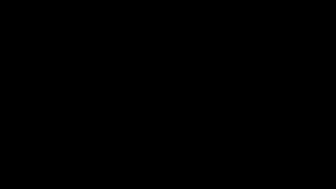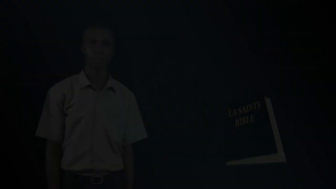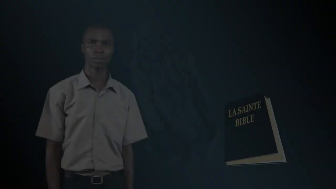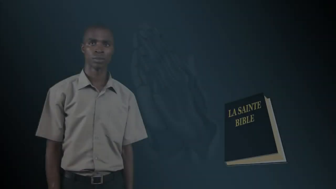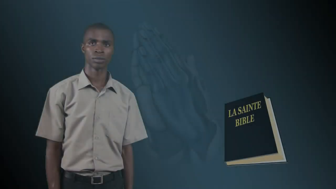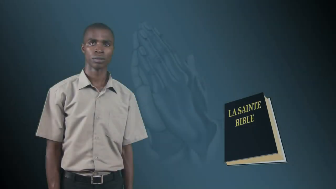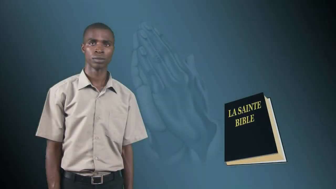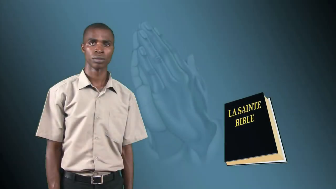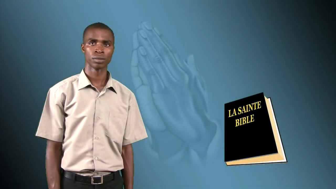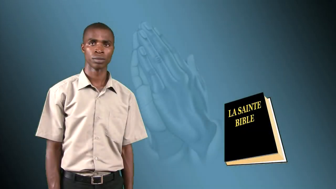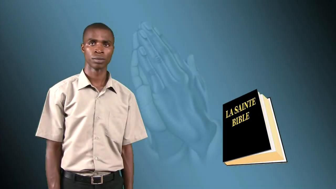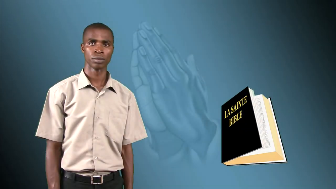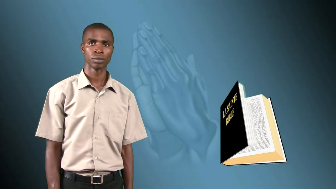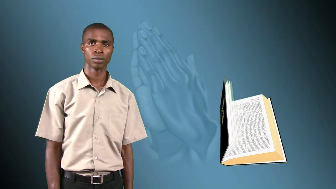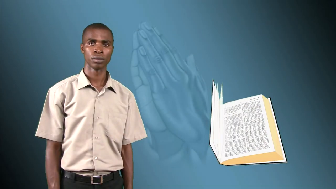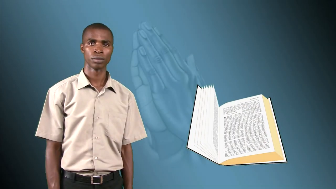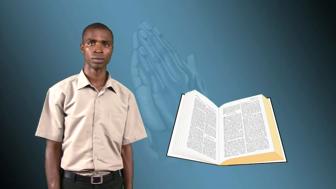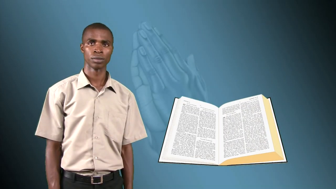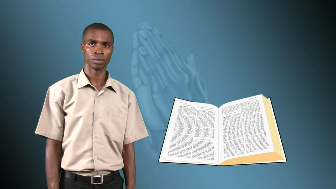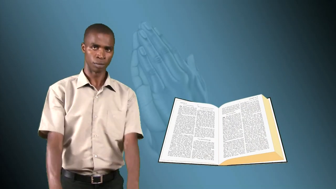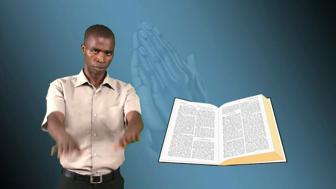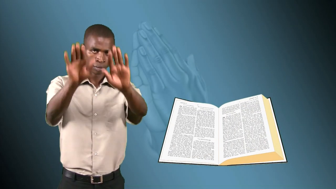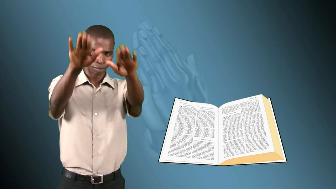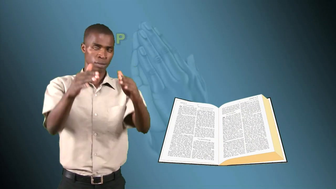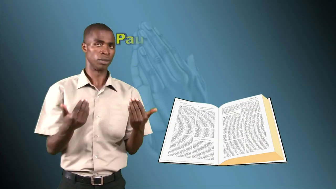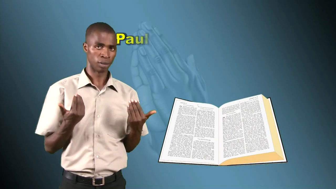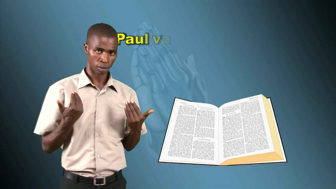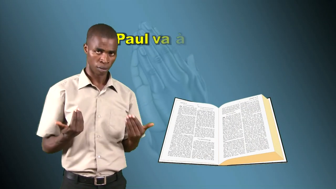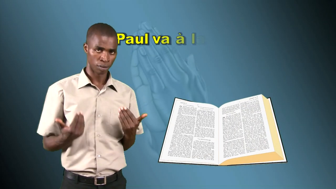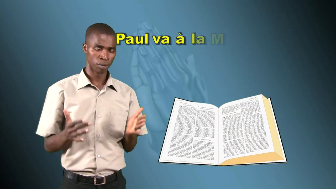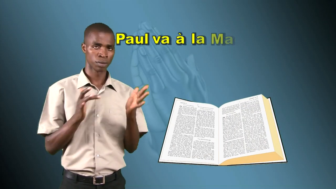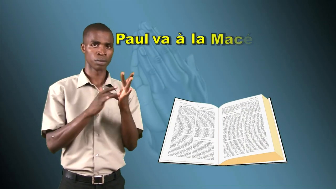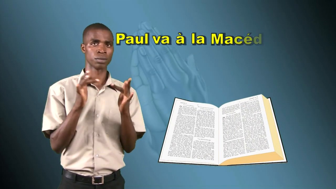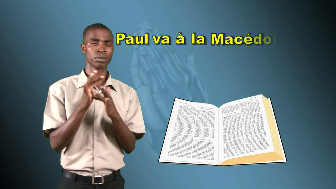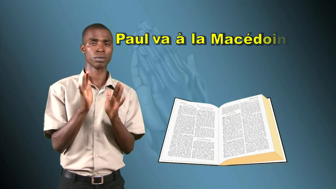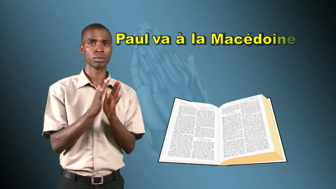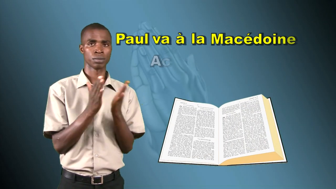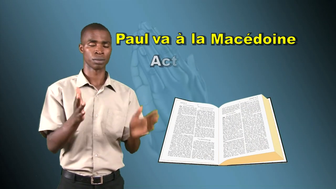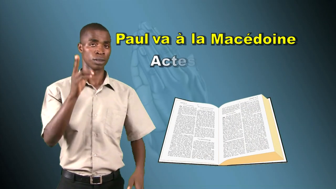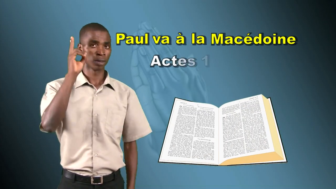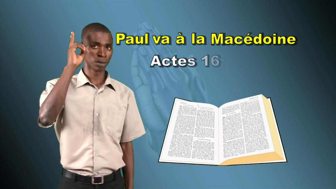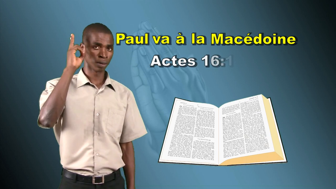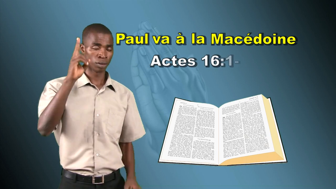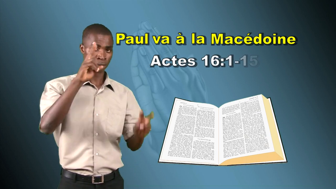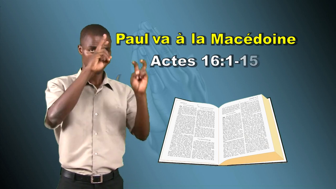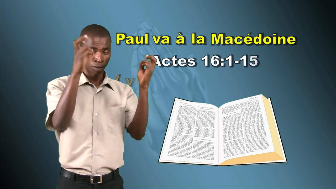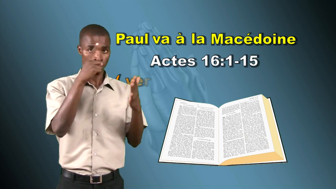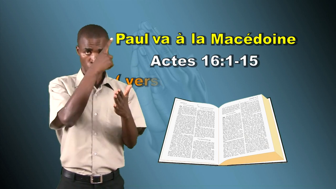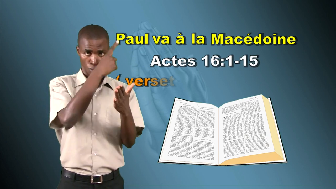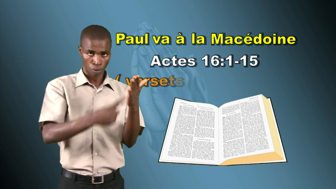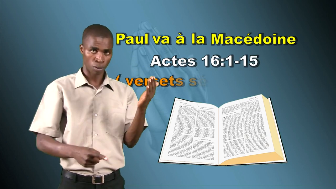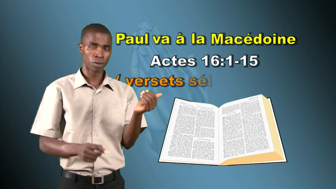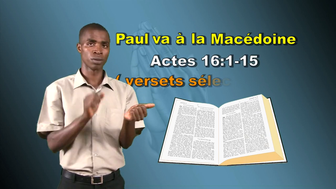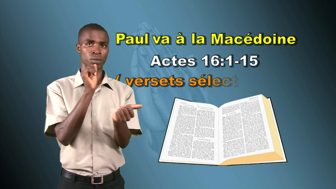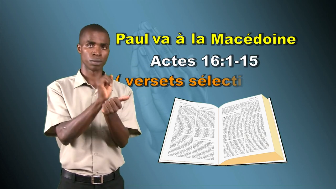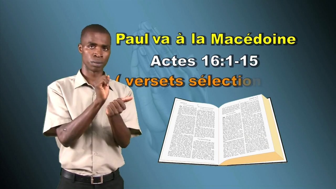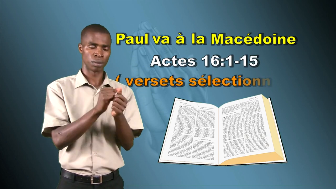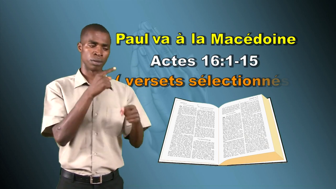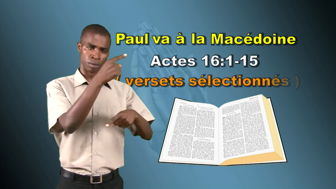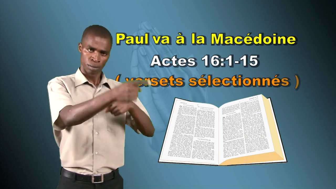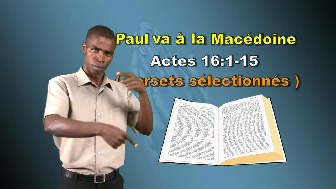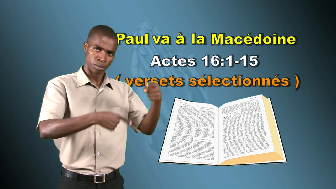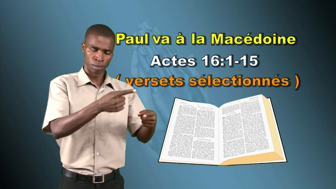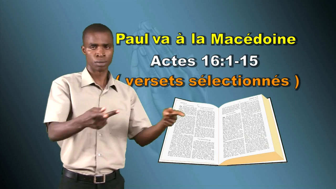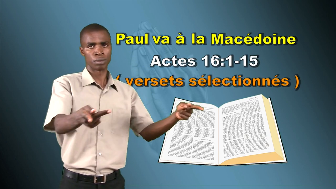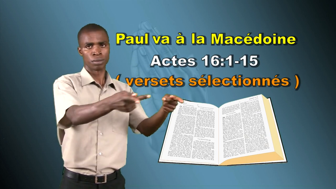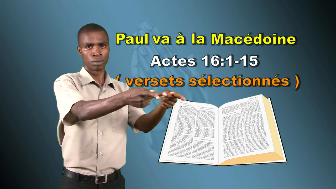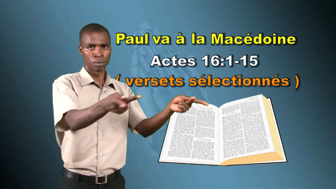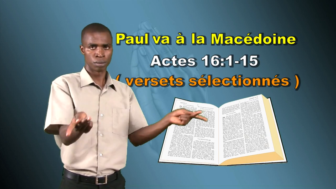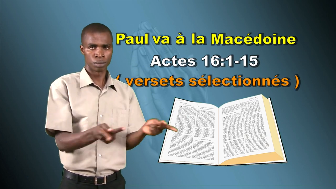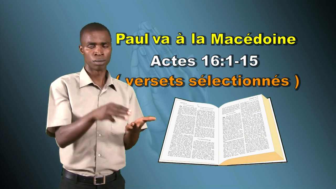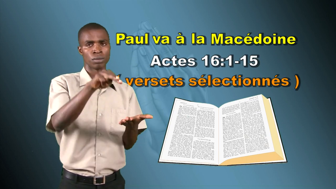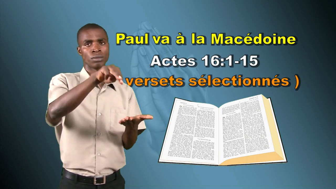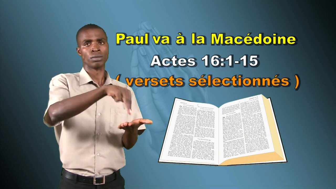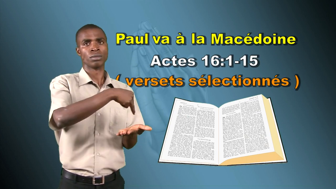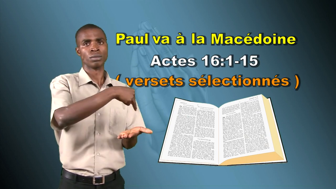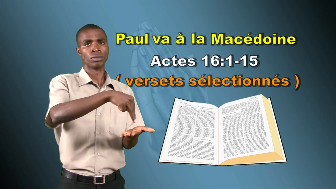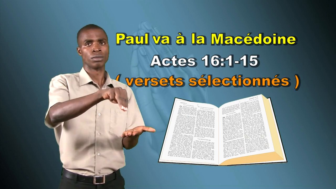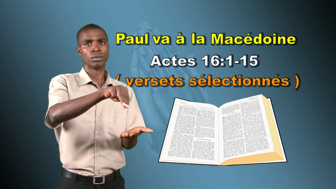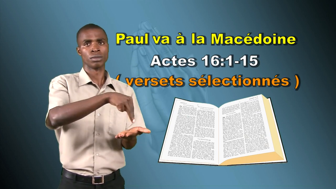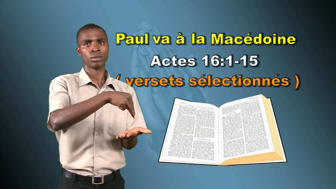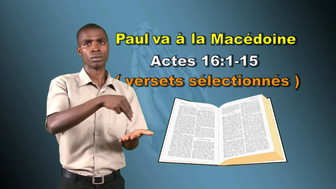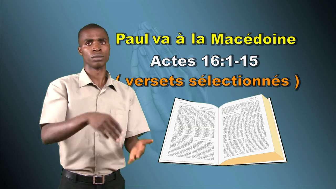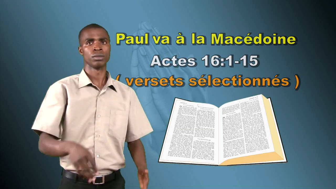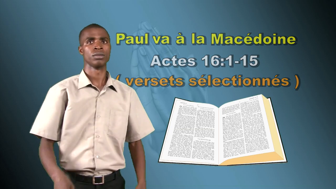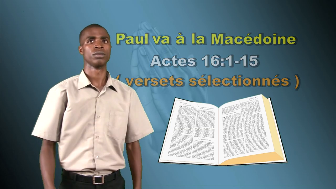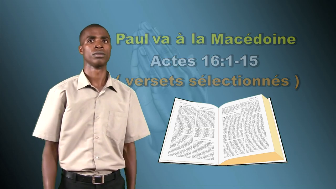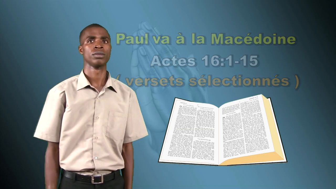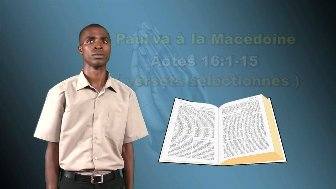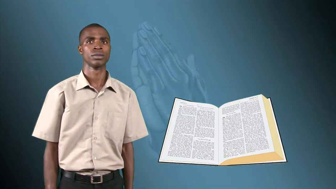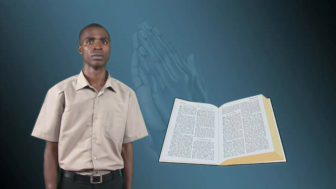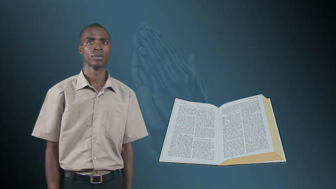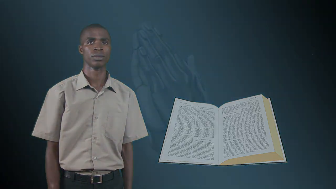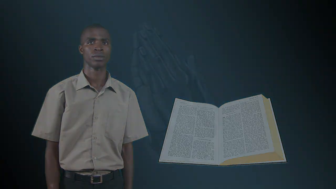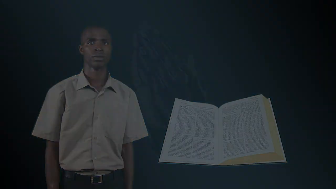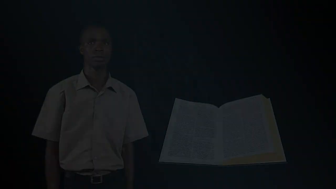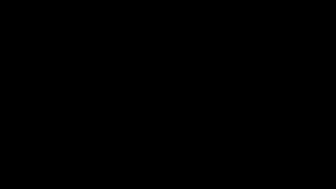Paul va á la Macédoine